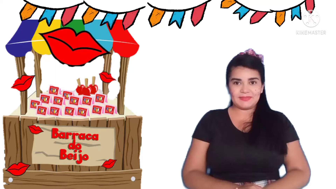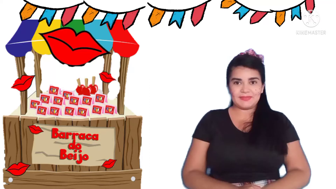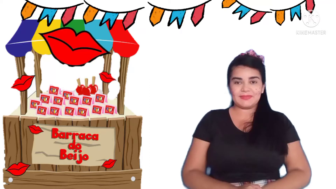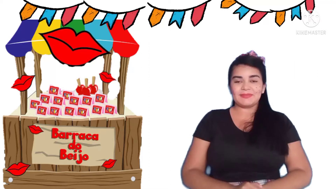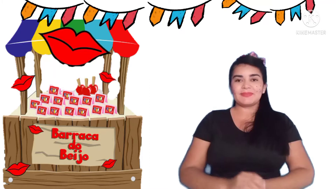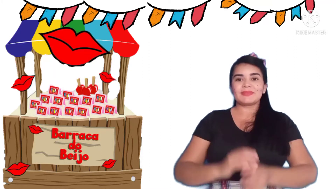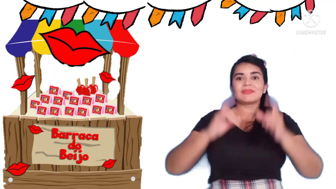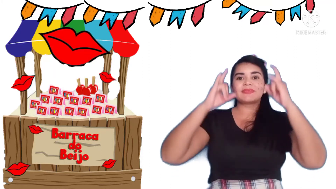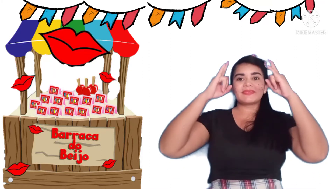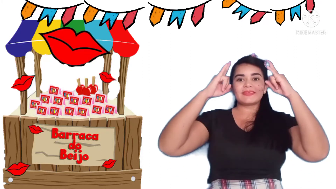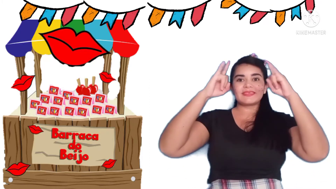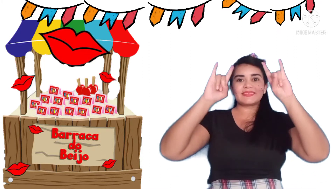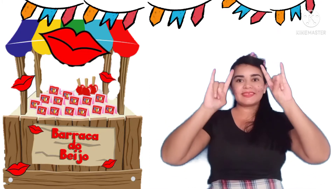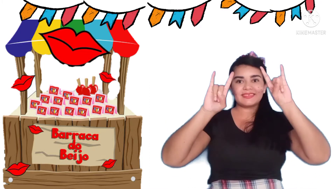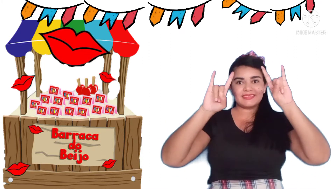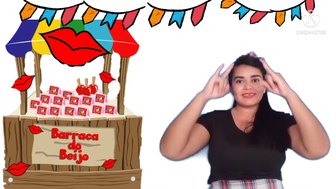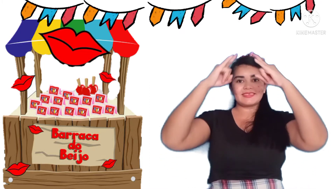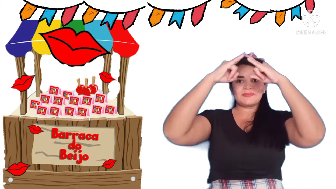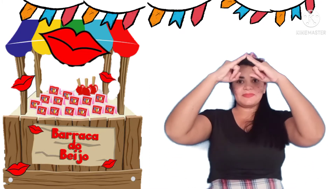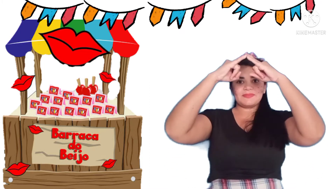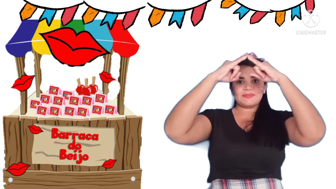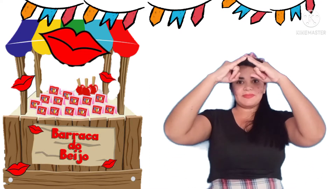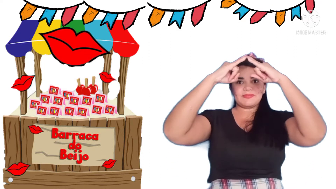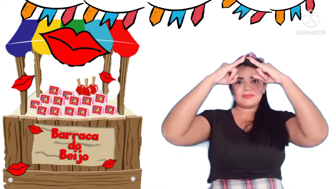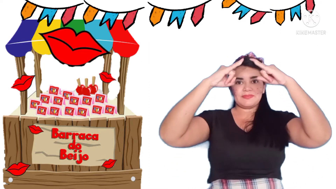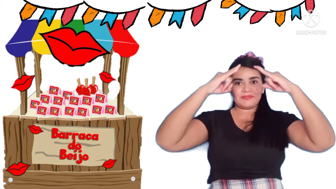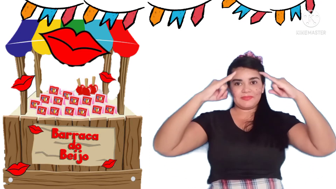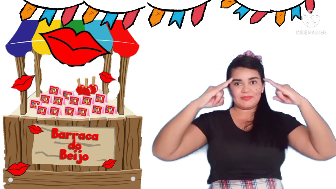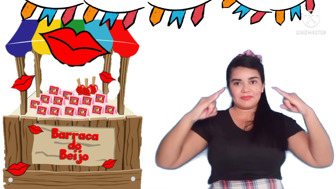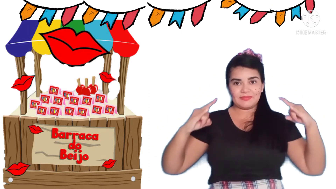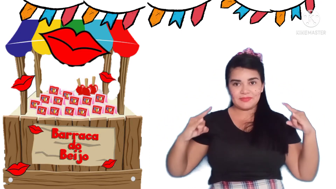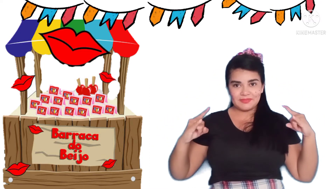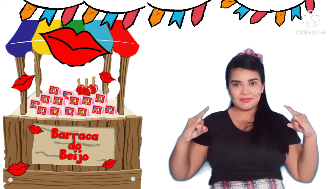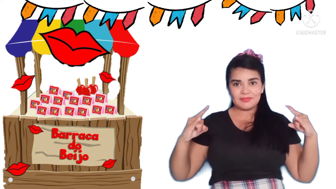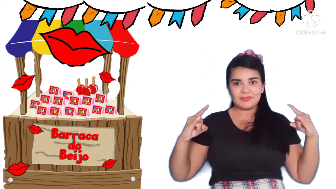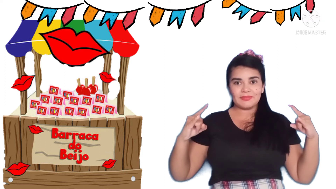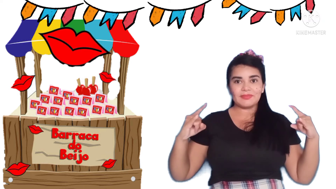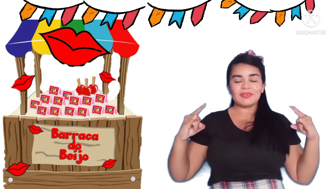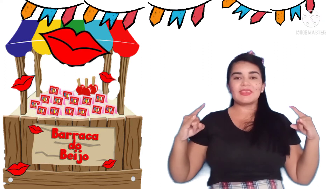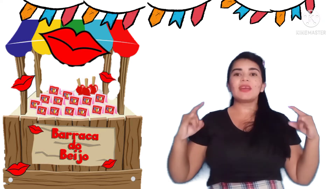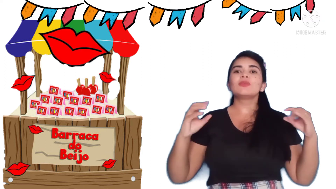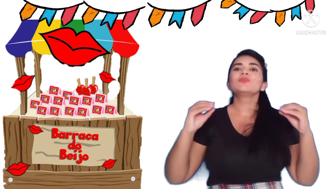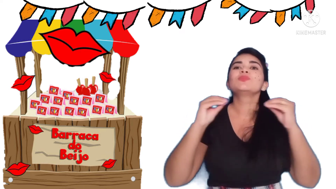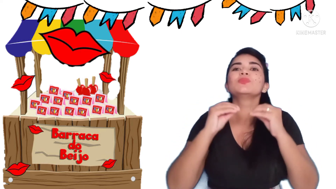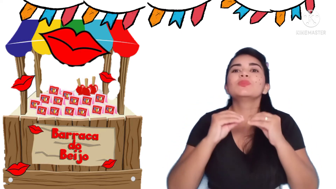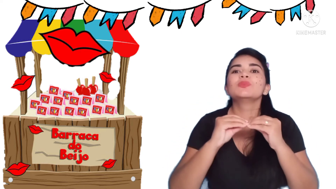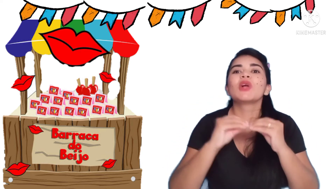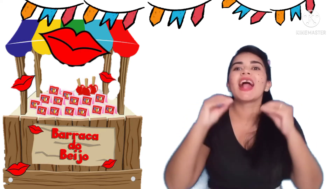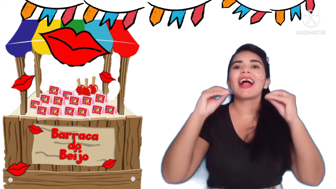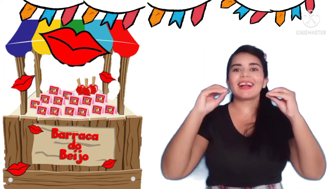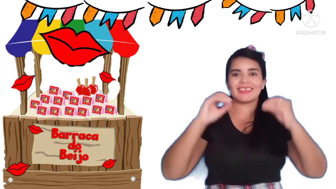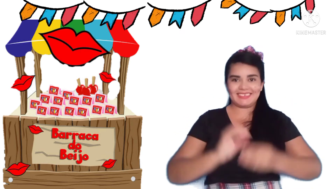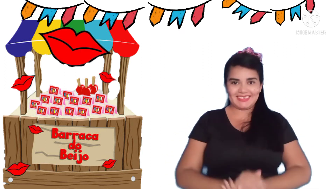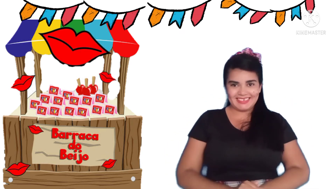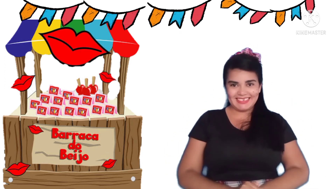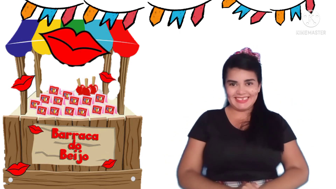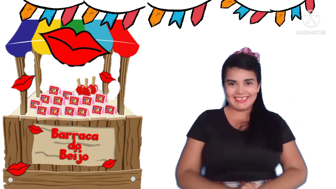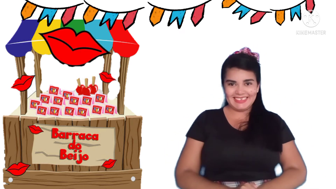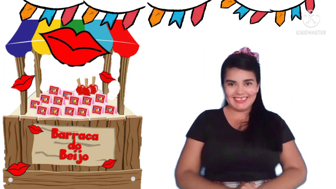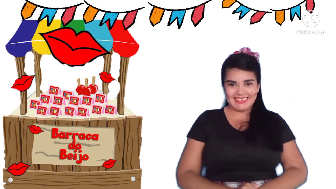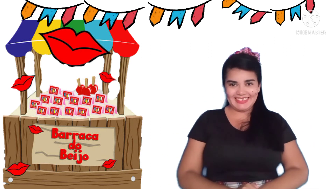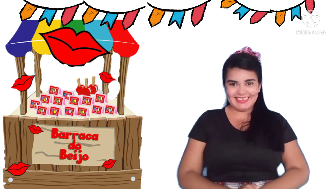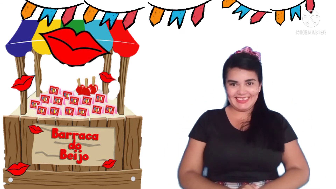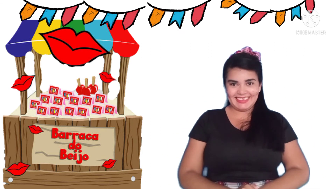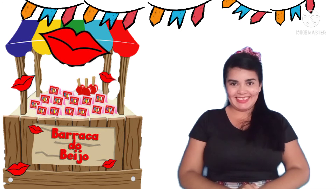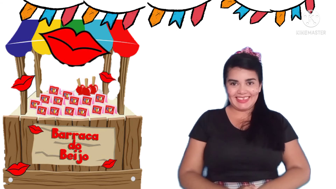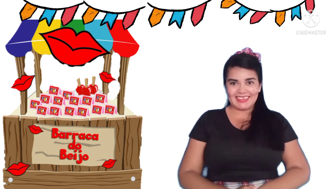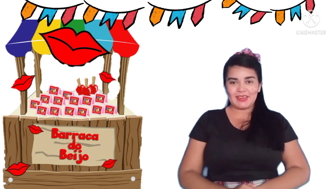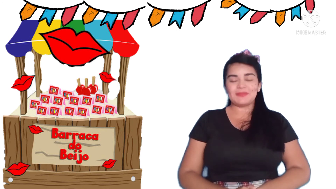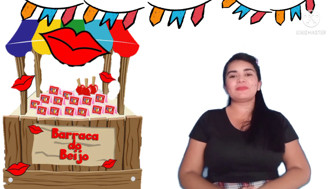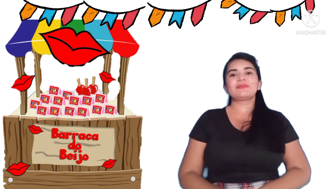Barraca do beijo